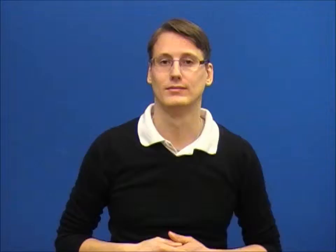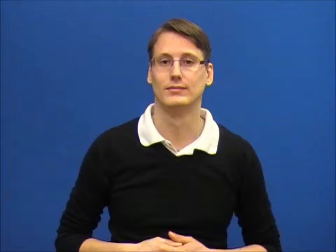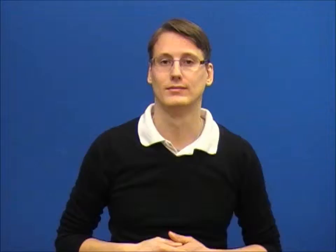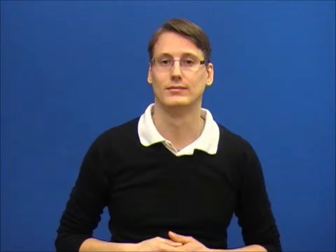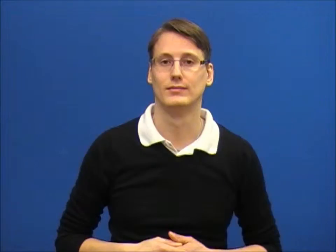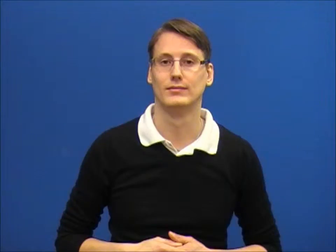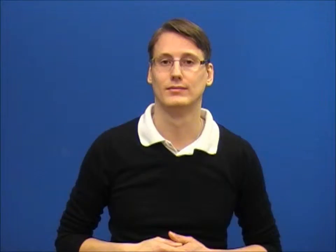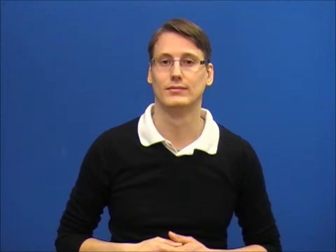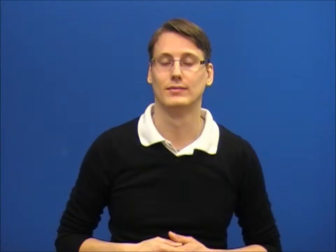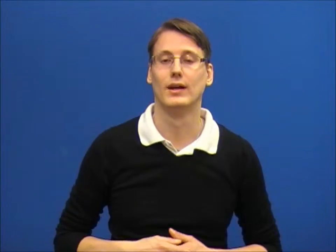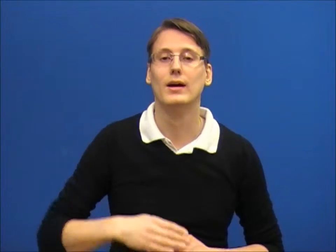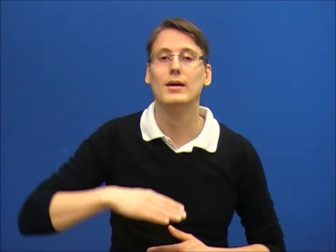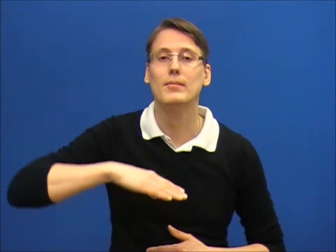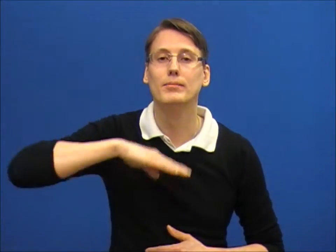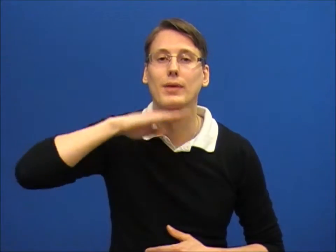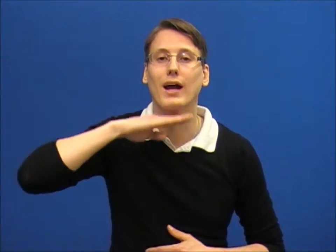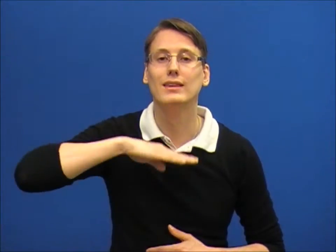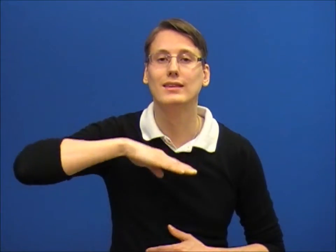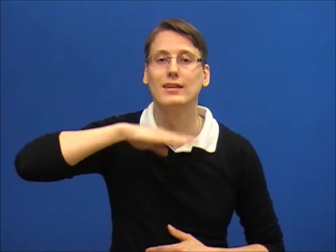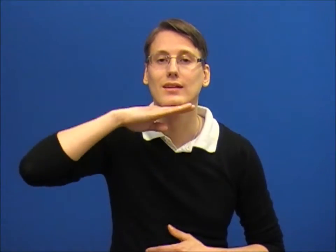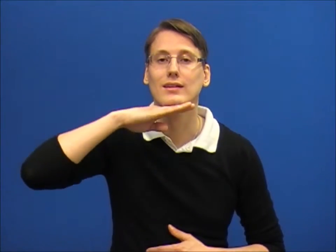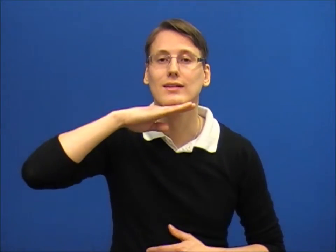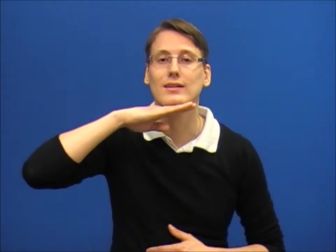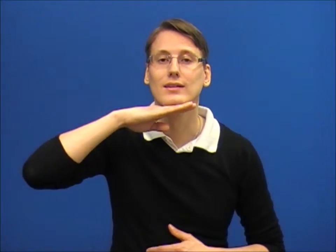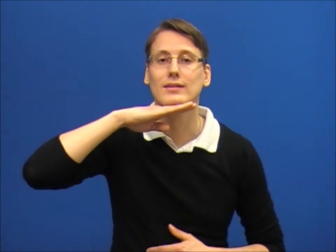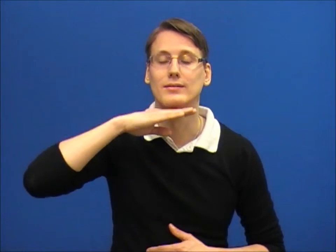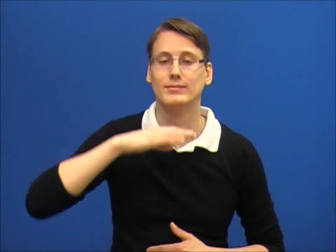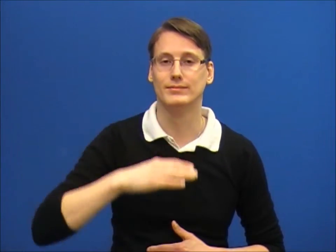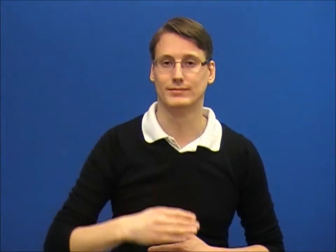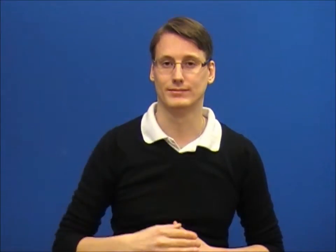PADDA